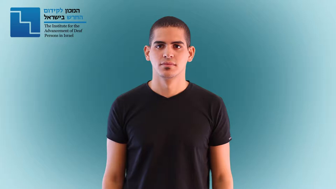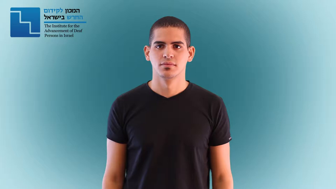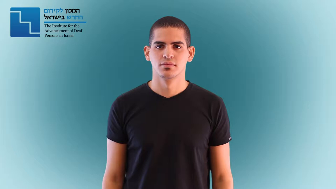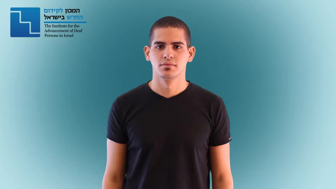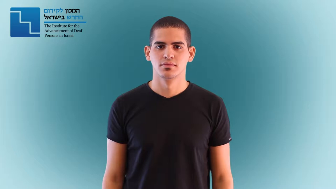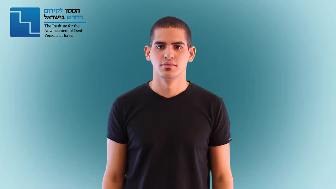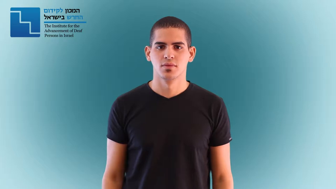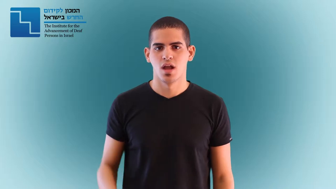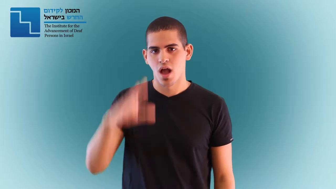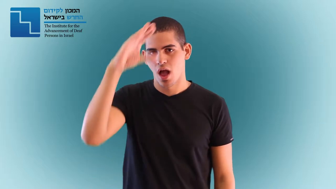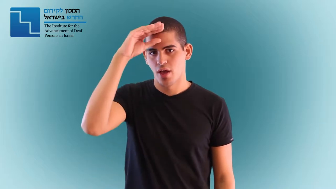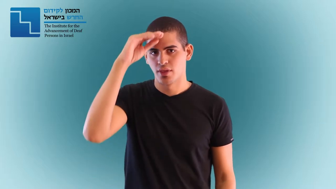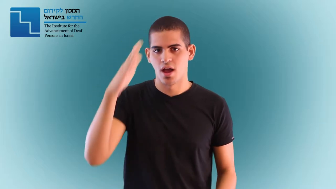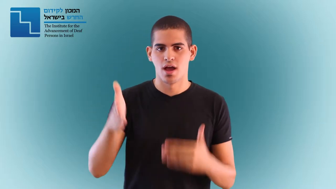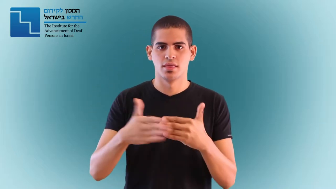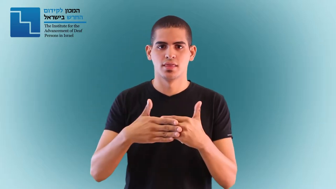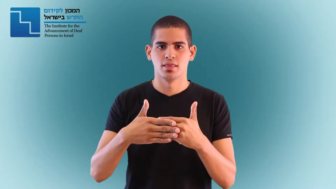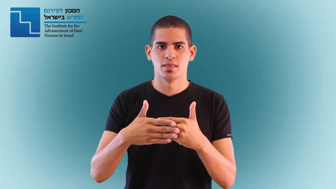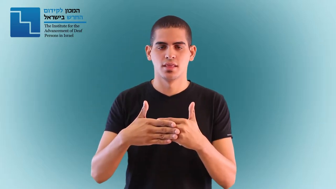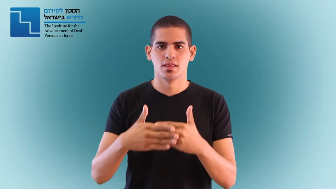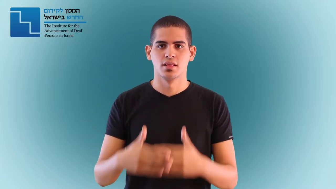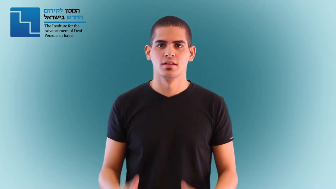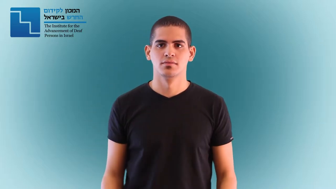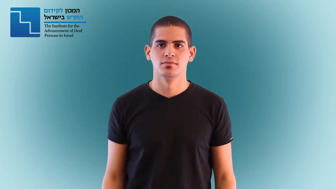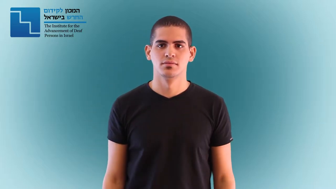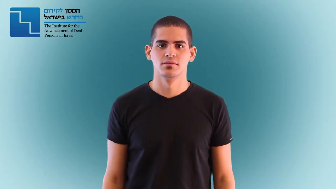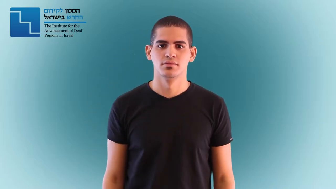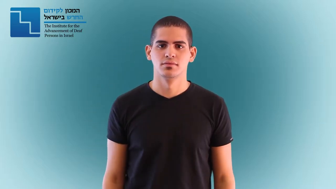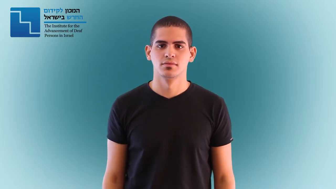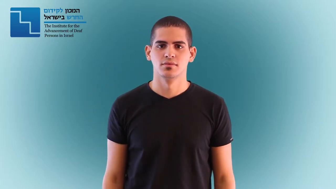חתן